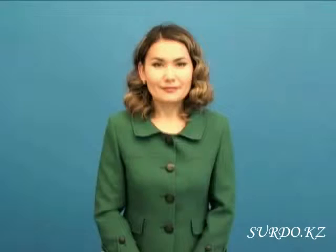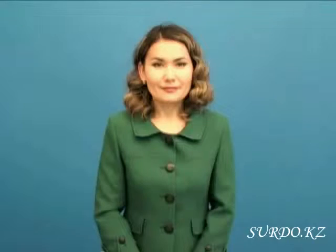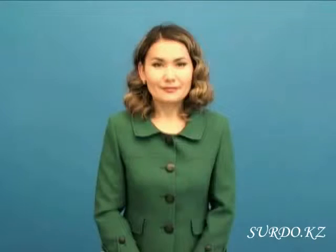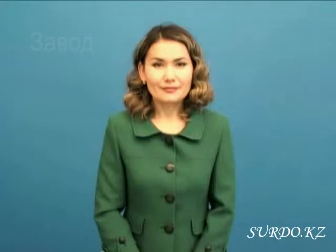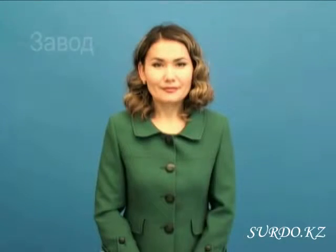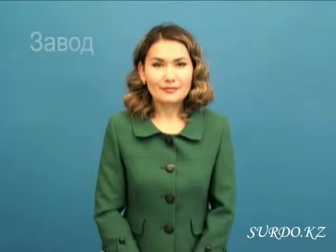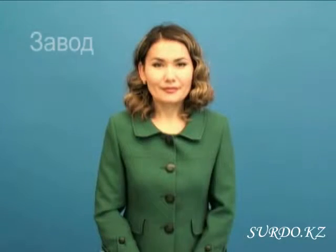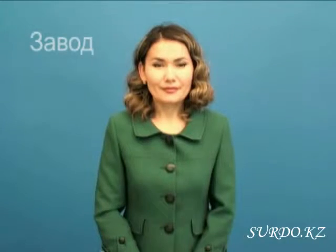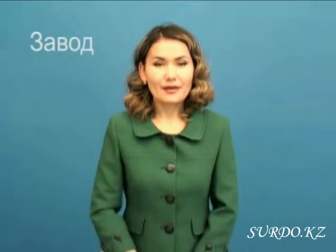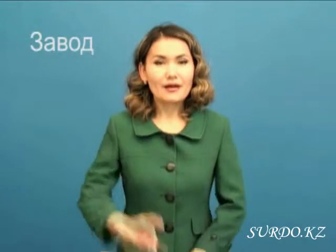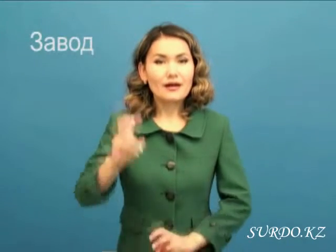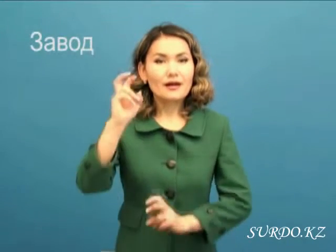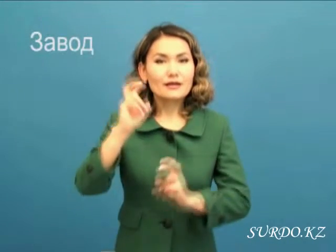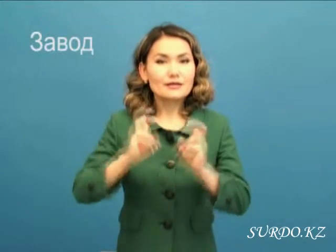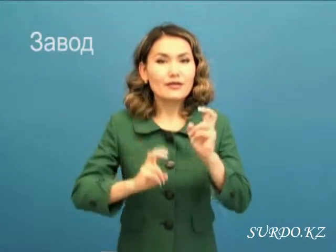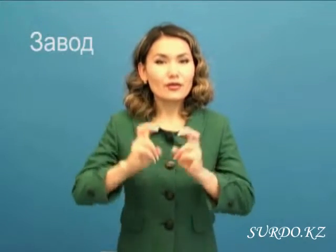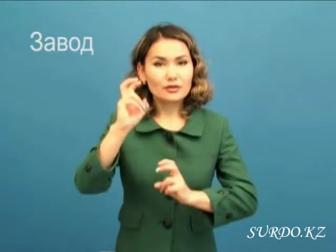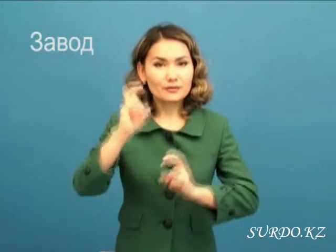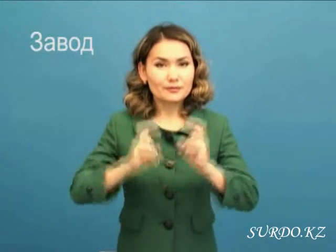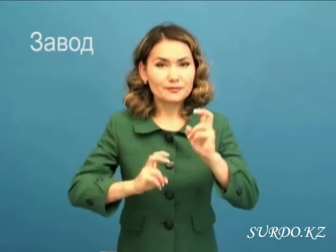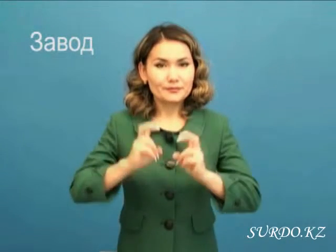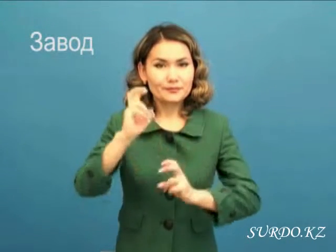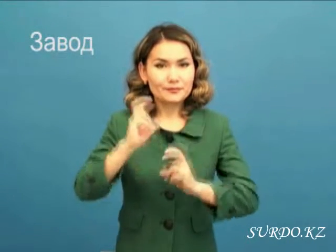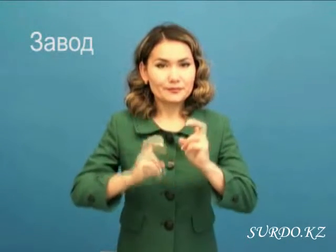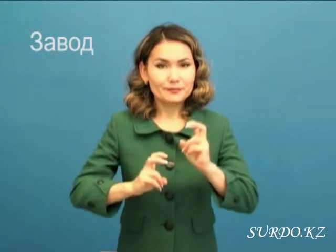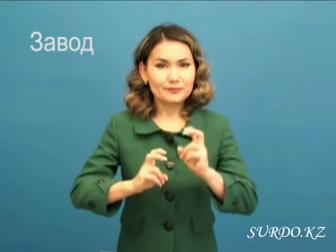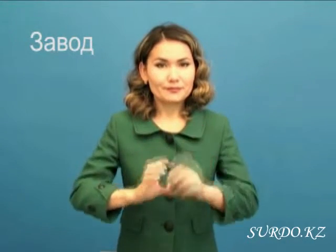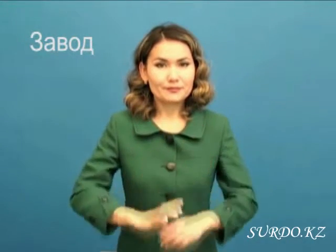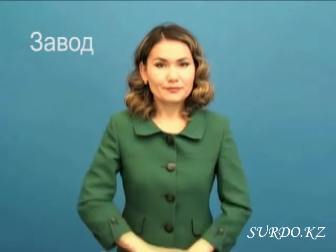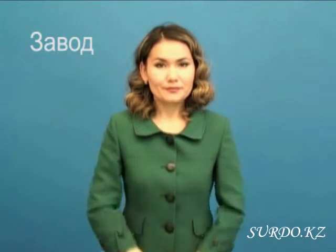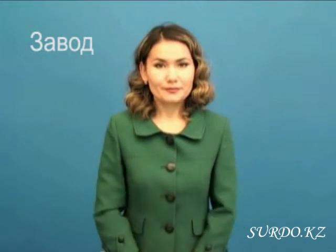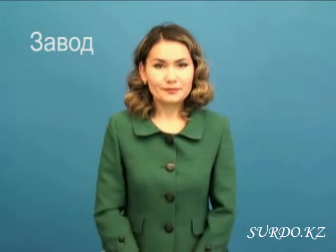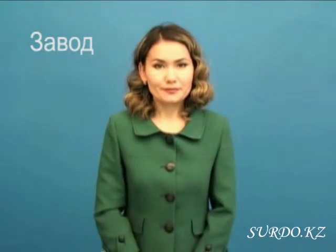Завод